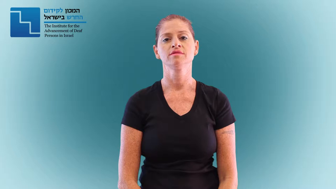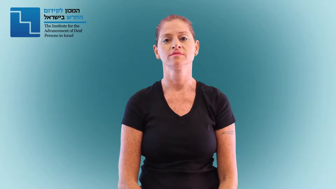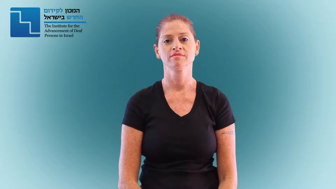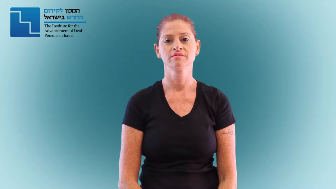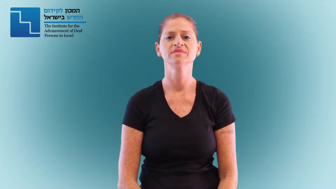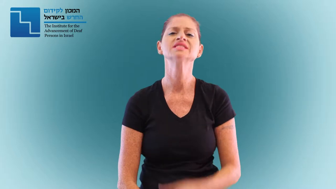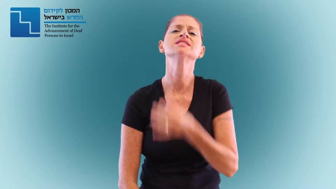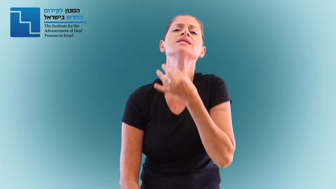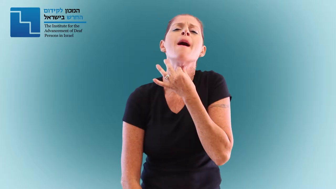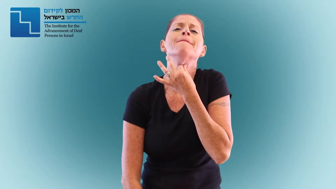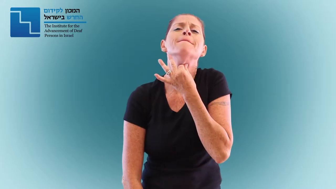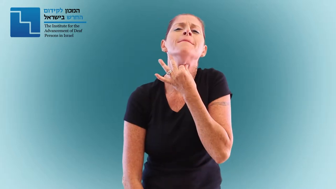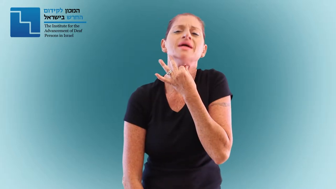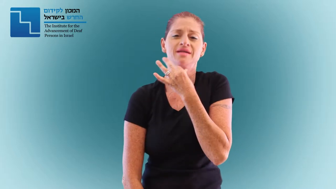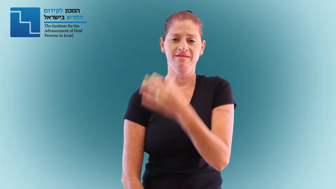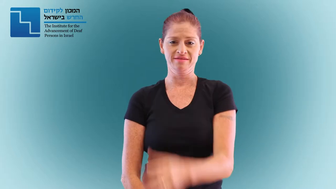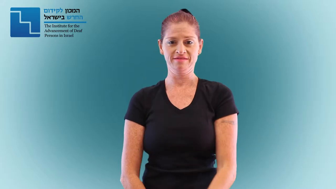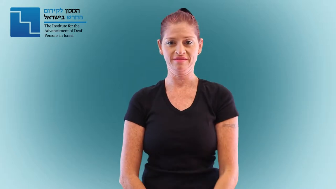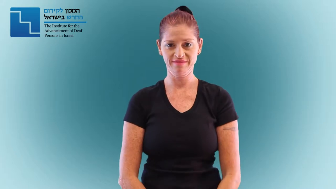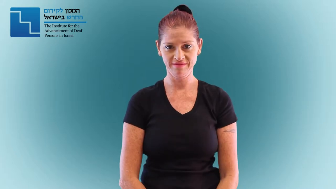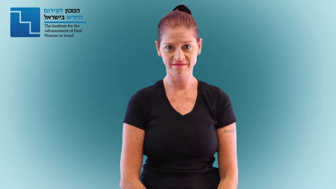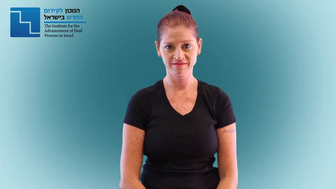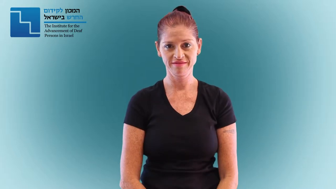צמא